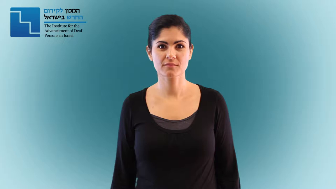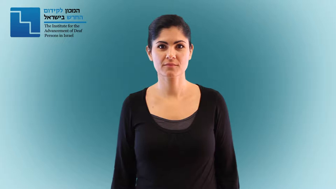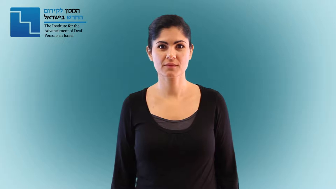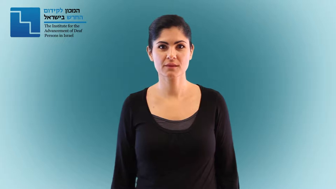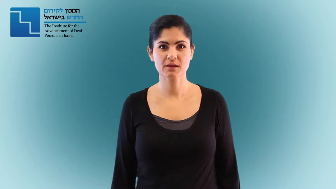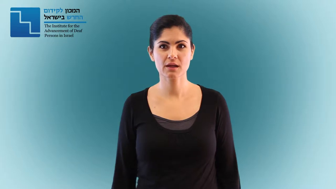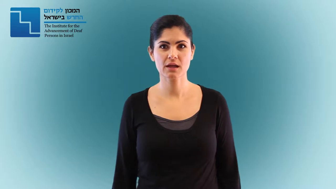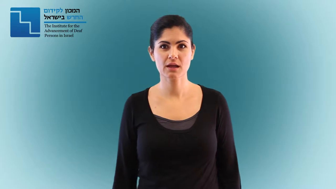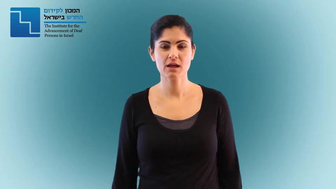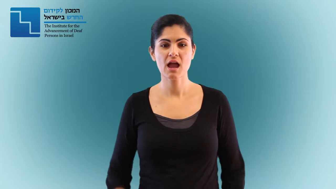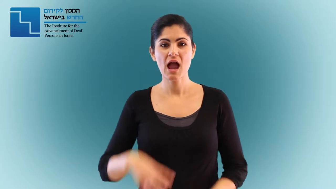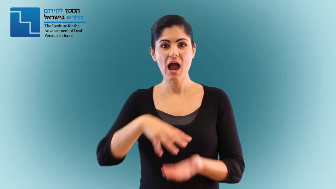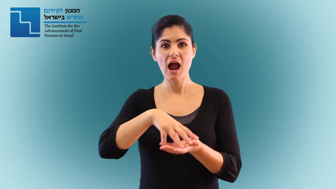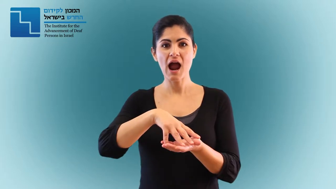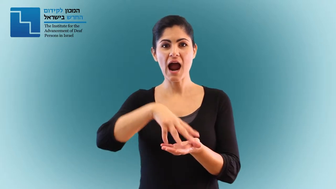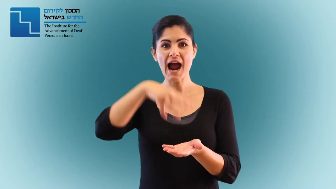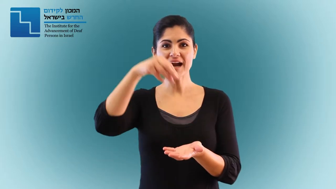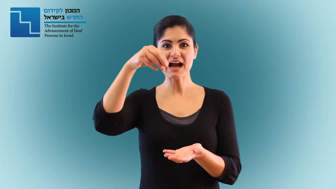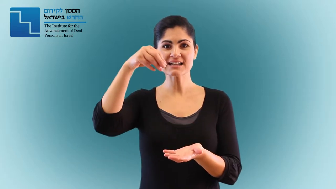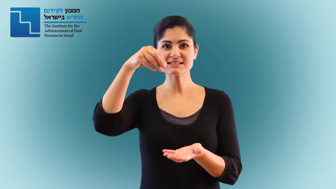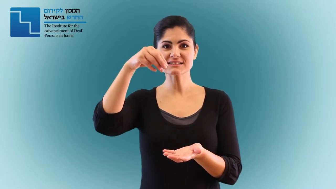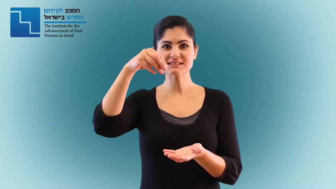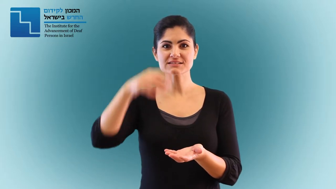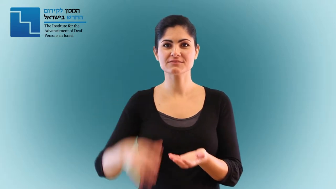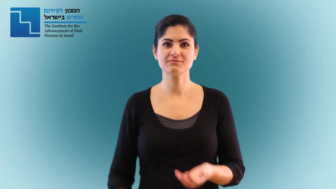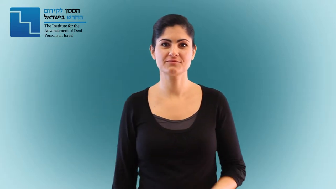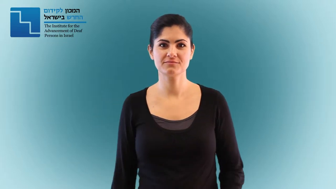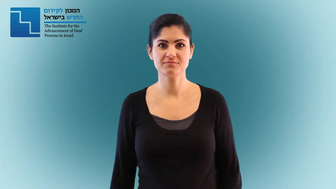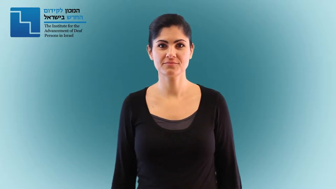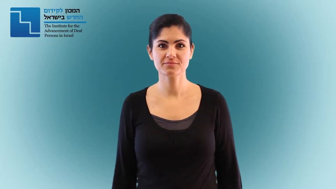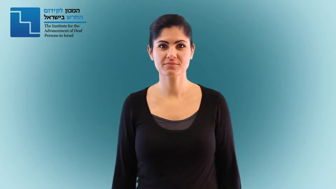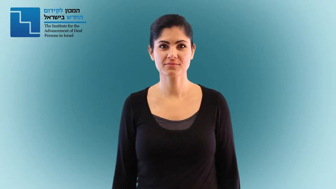אגס